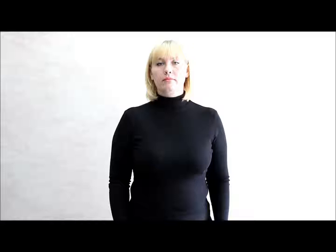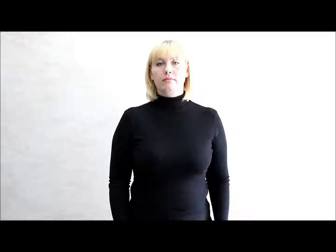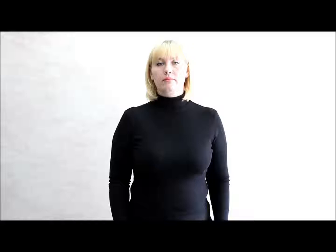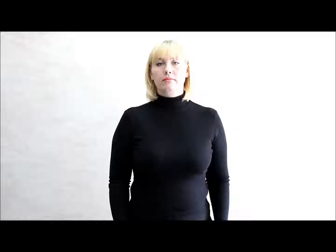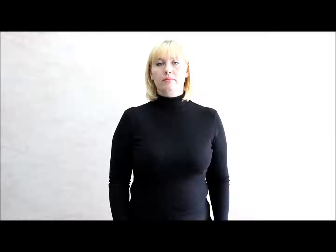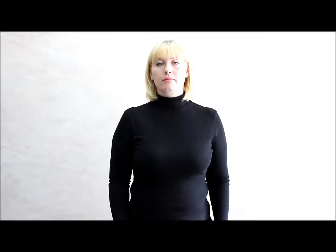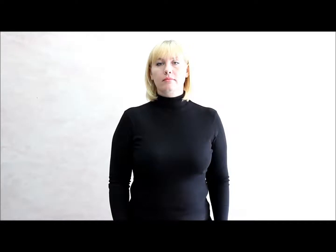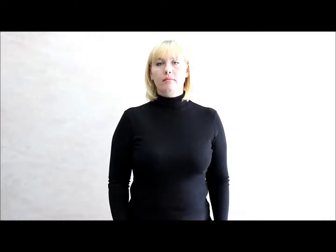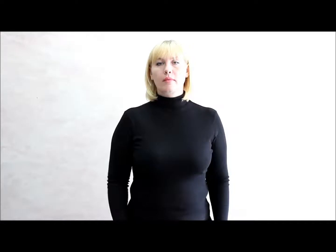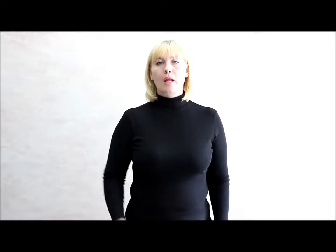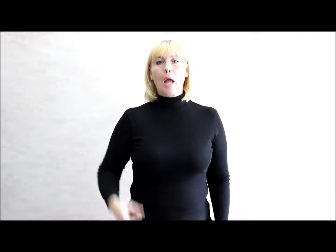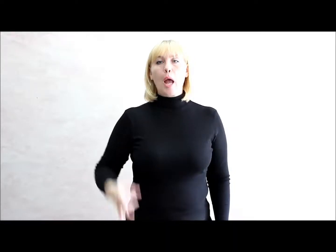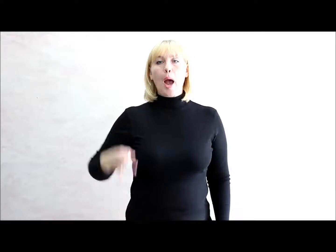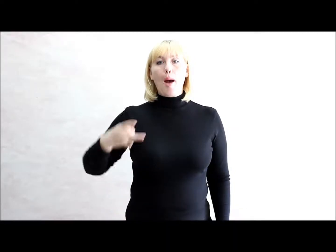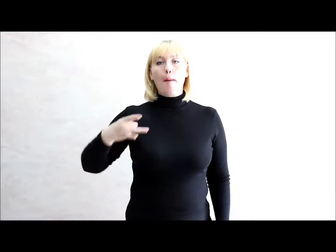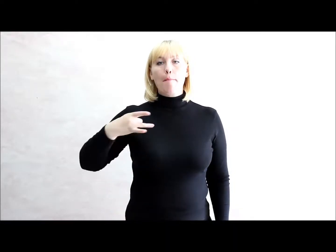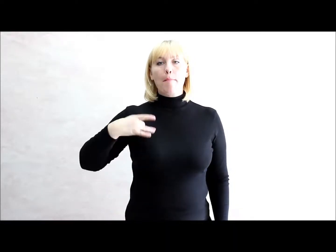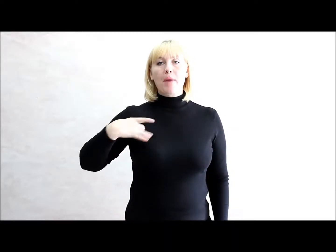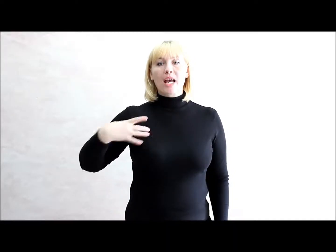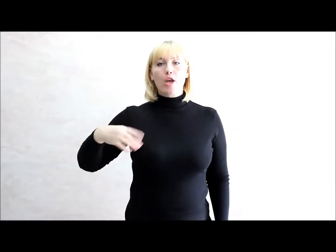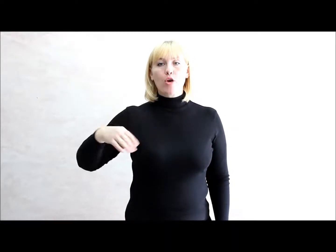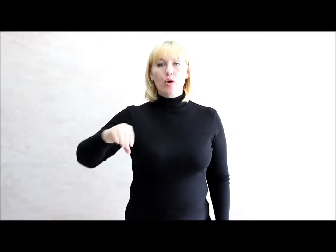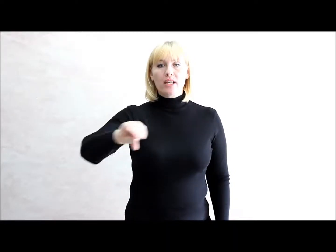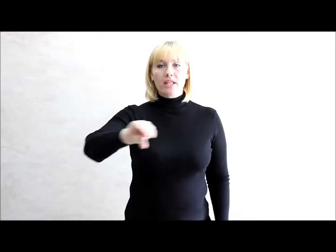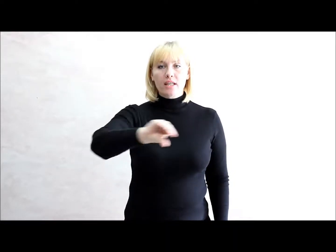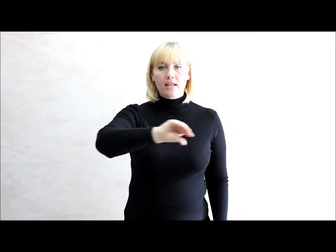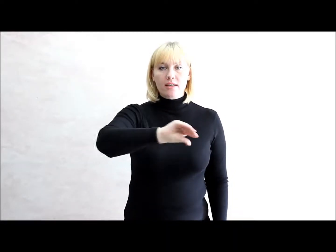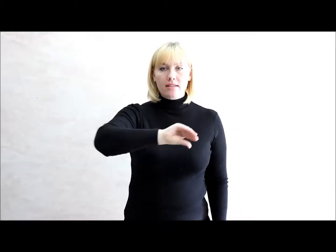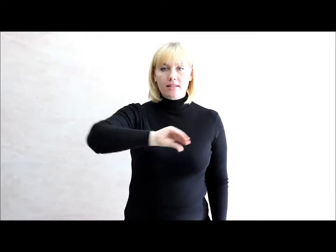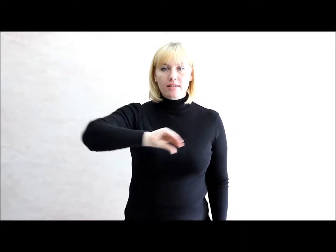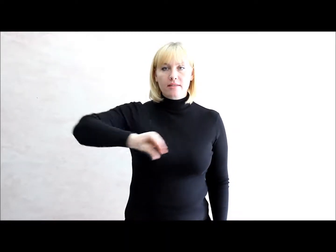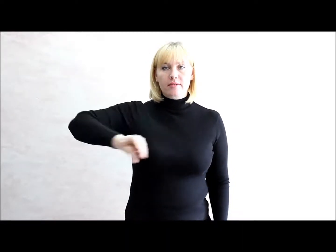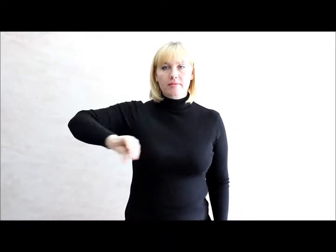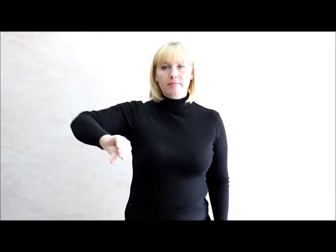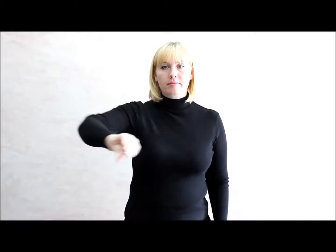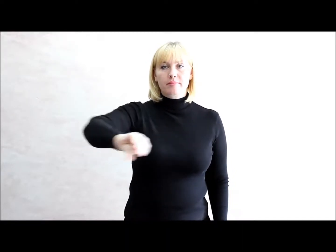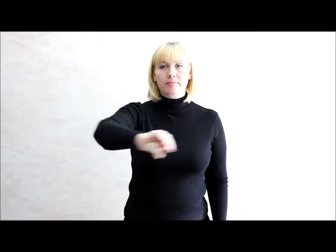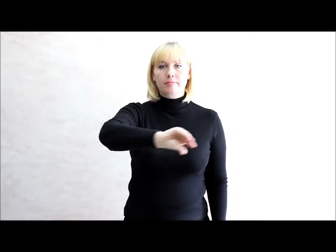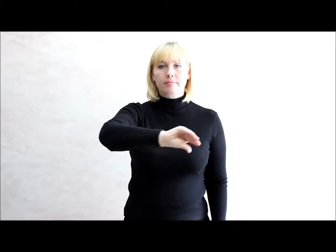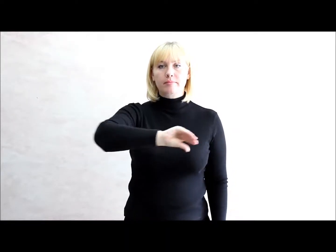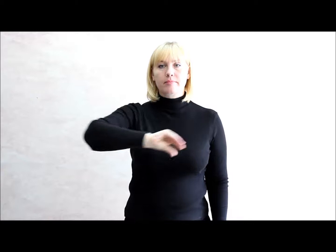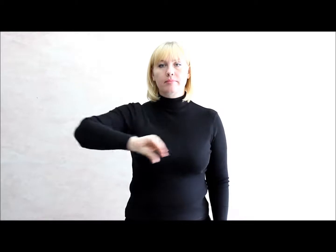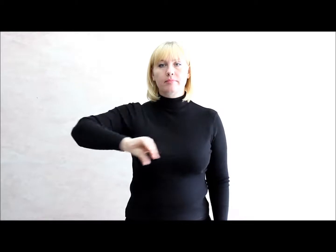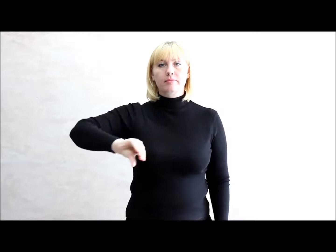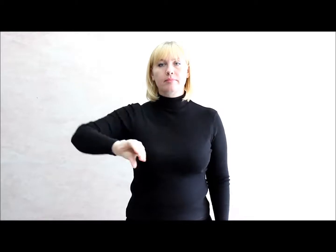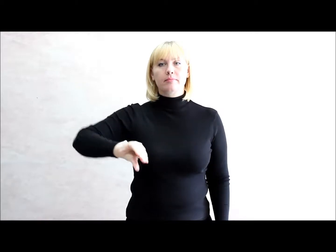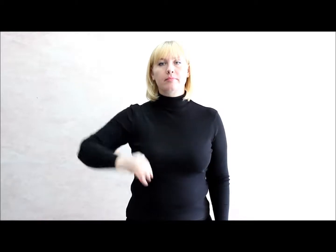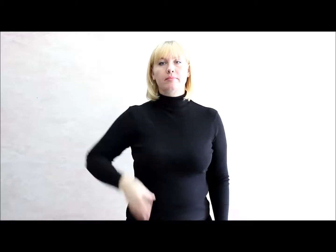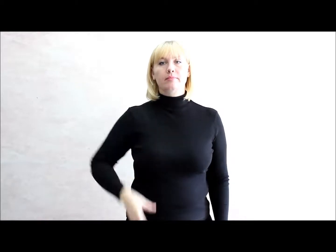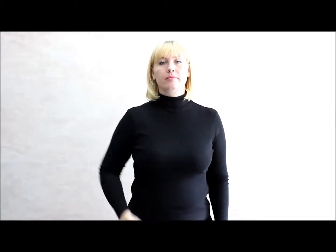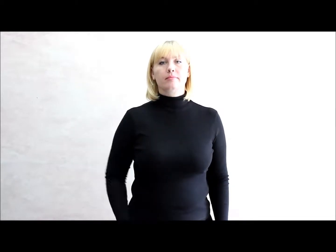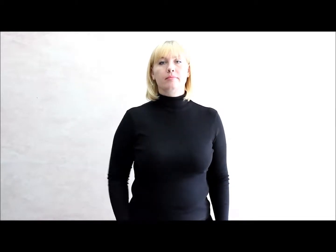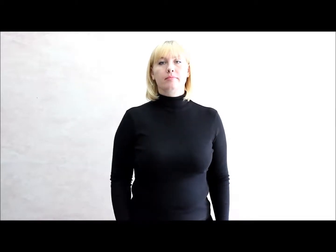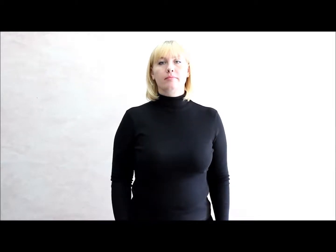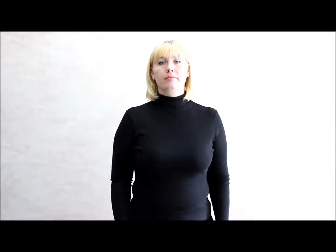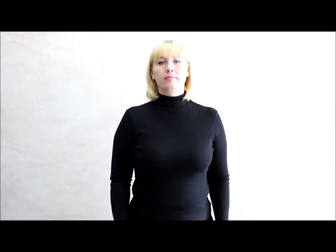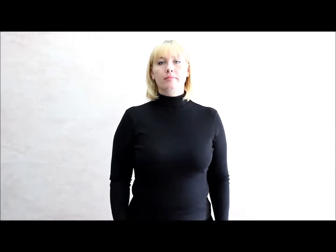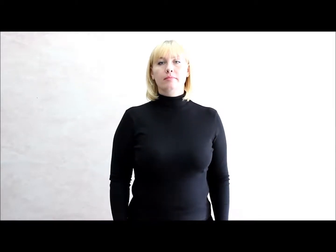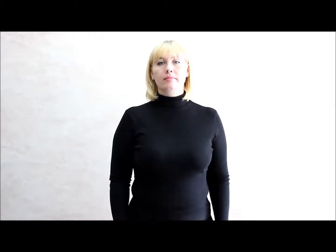Maioneză